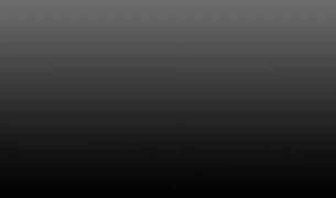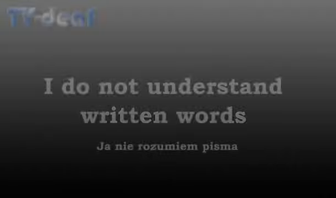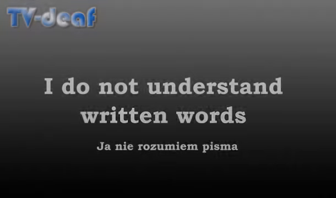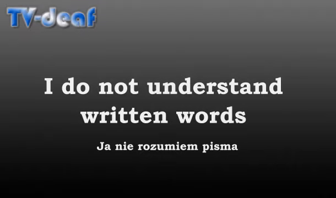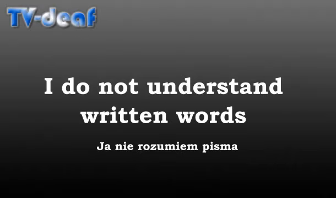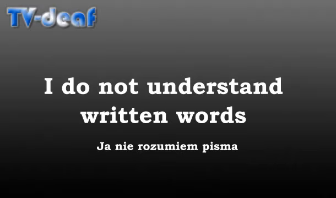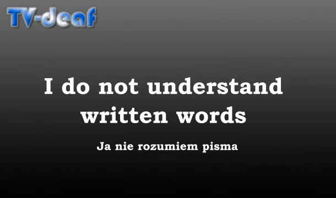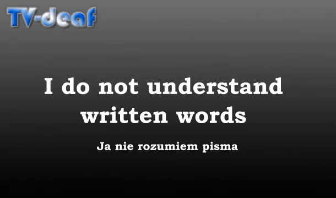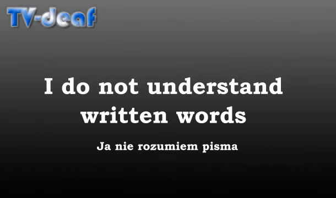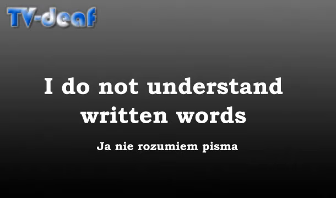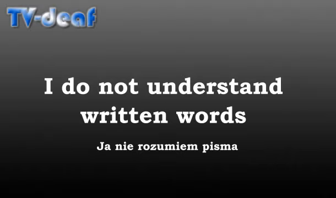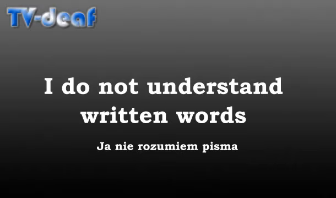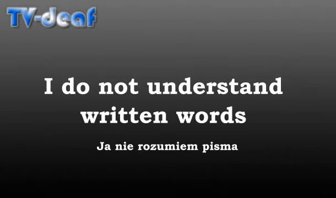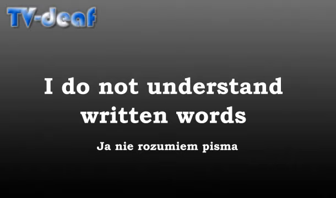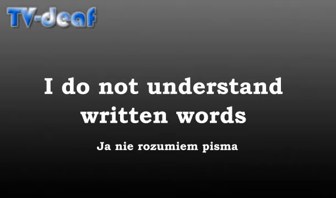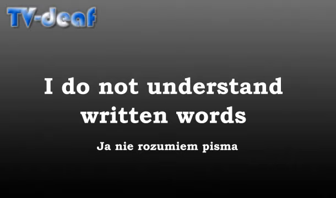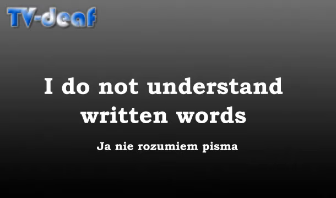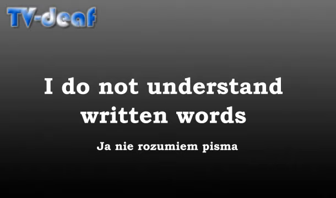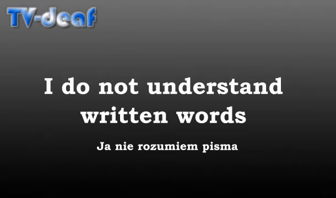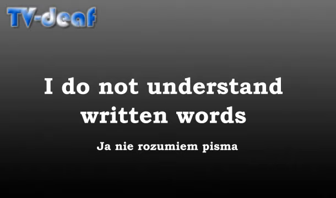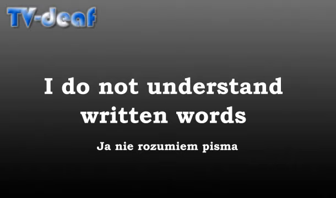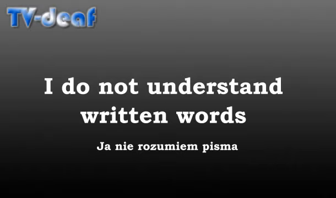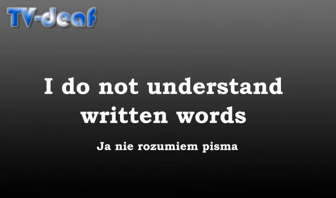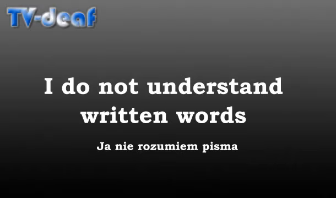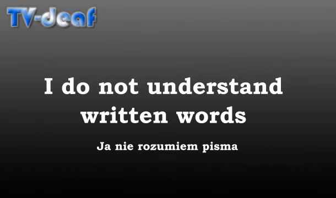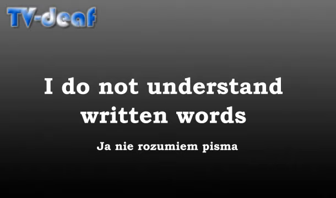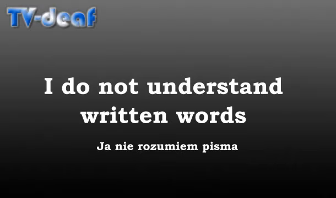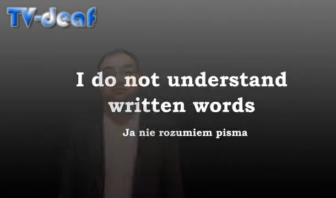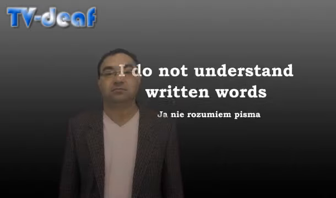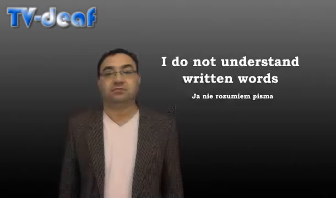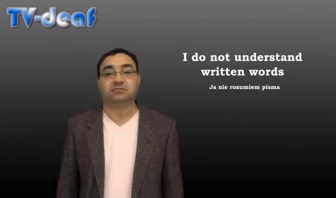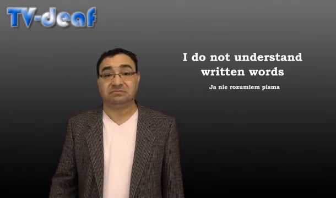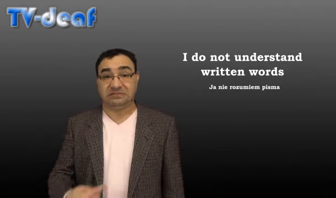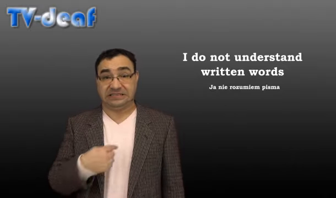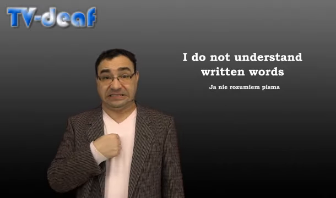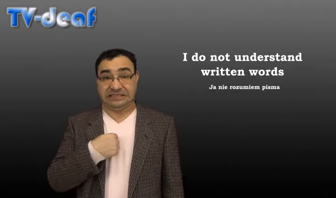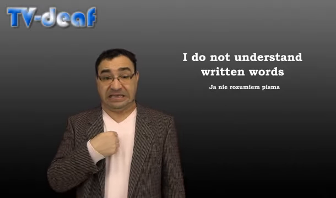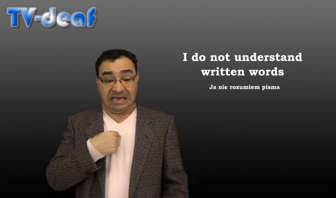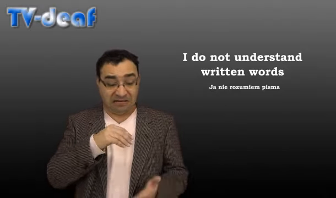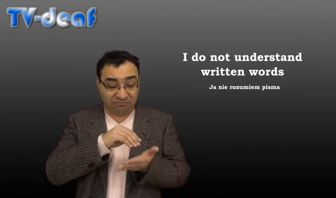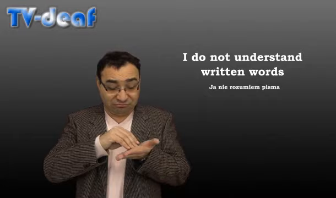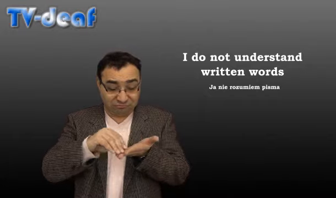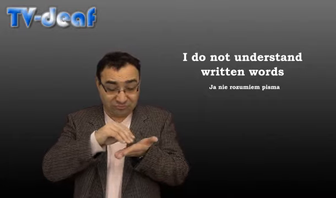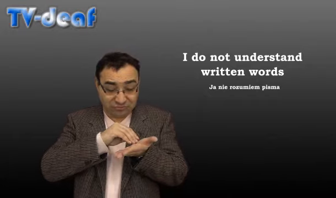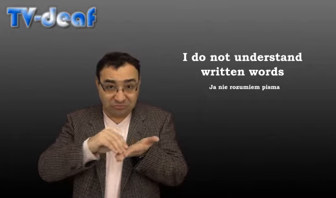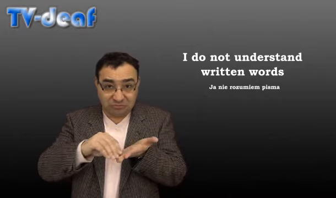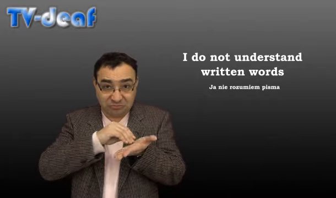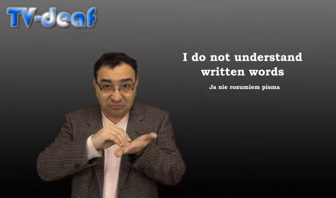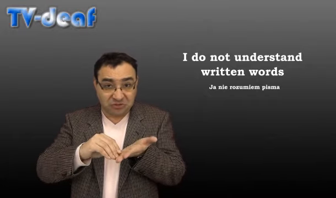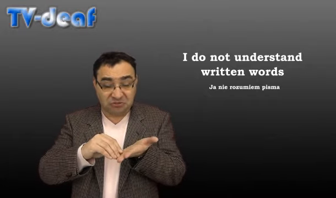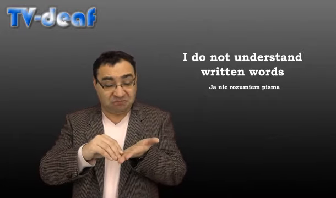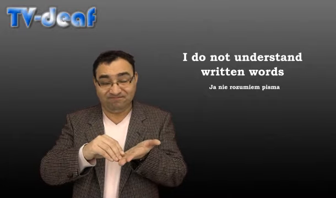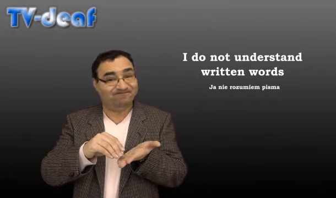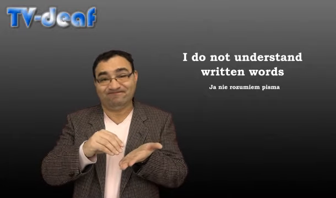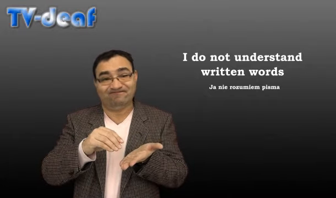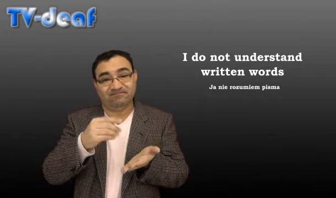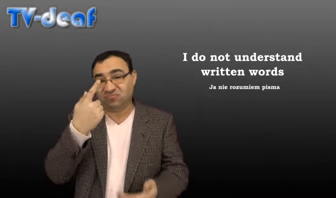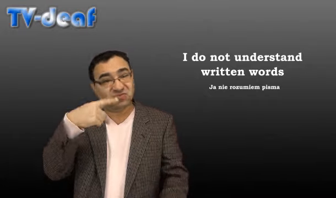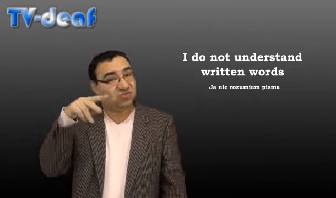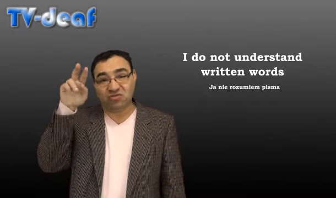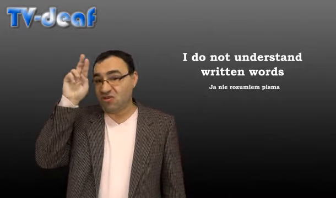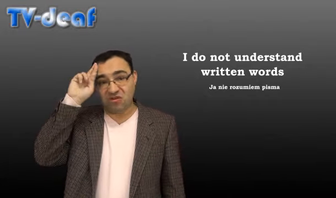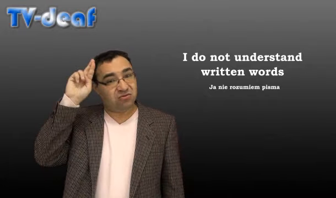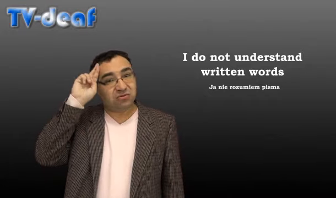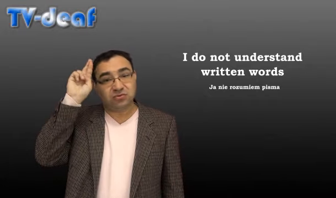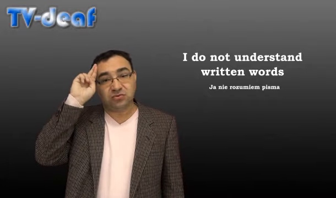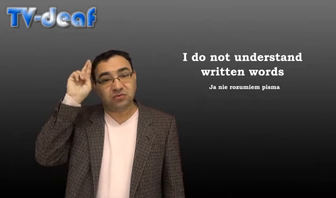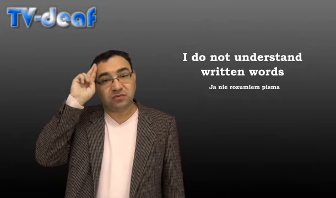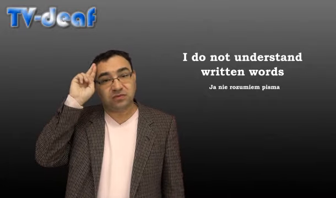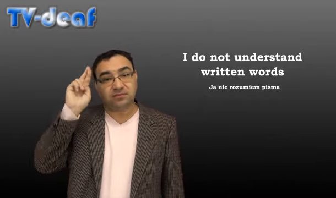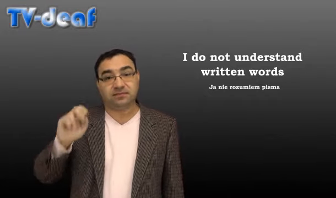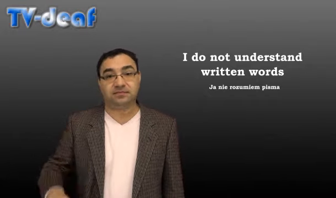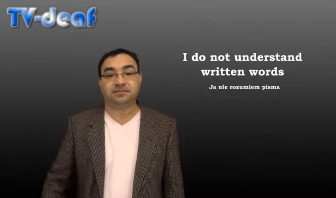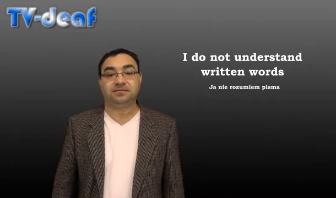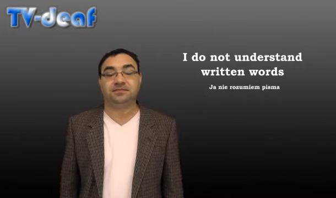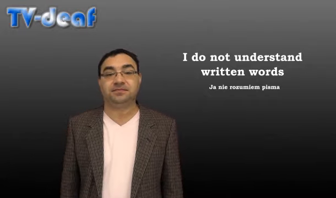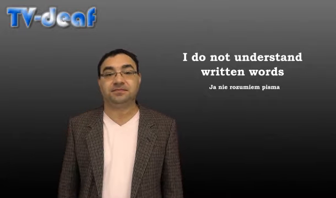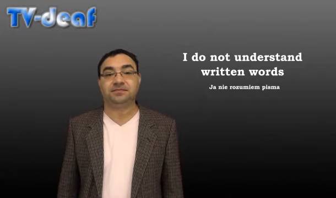Ja nie rozumiem pisma